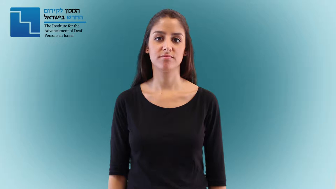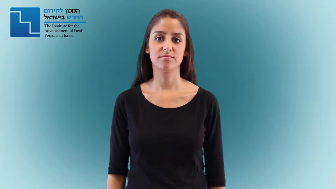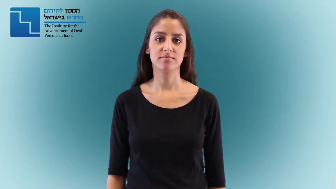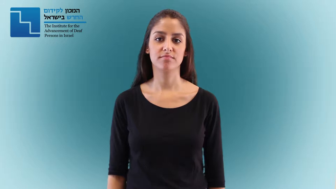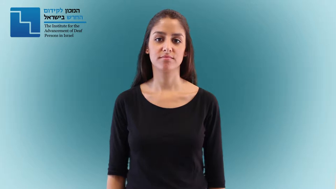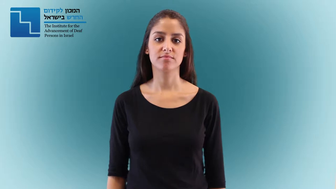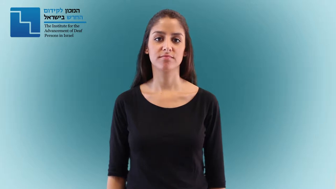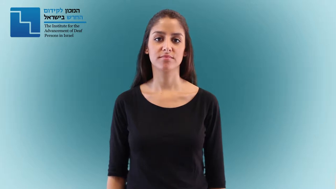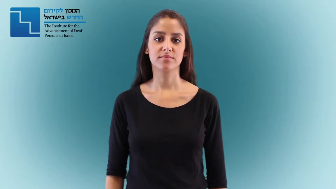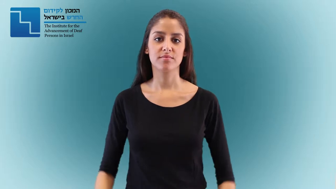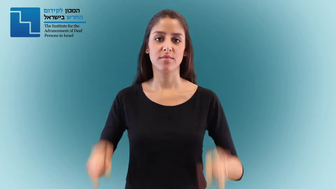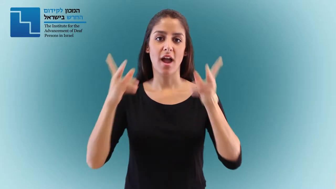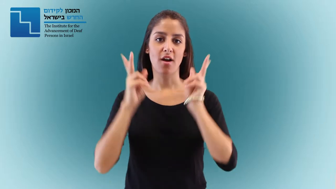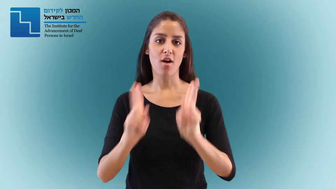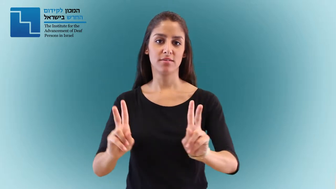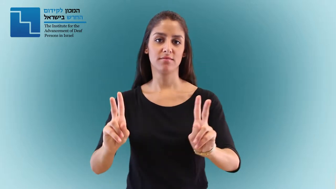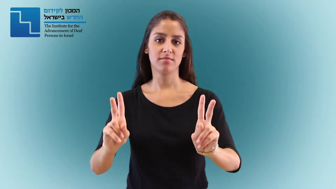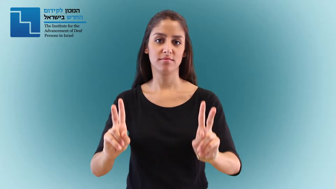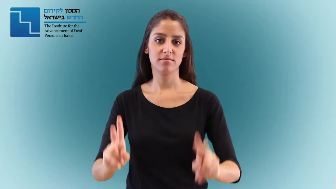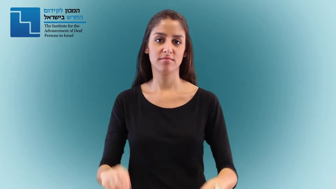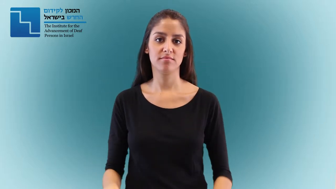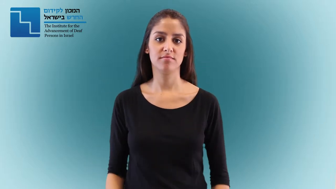איילון